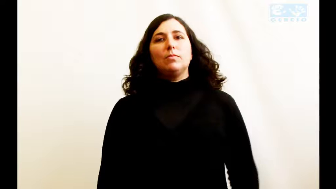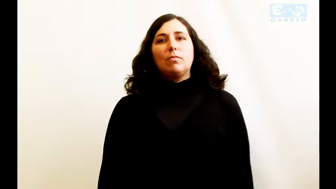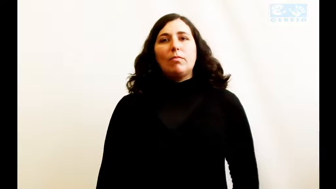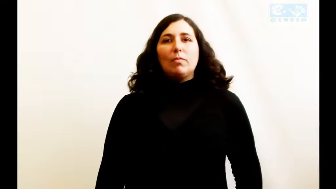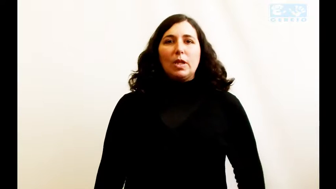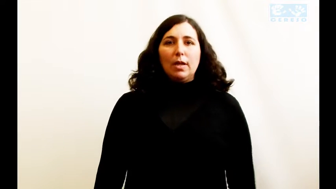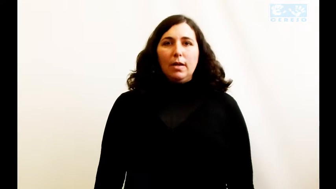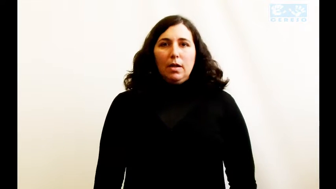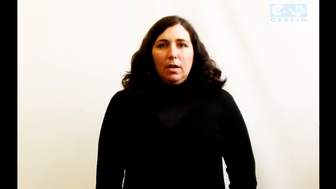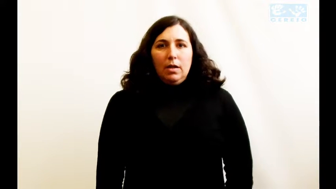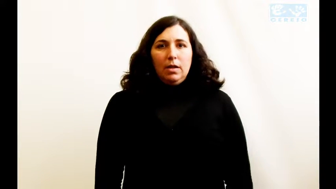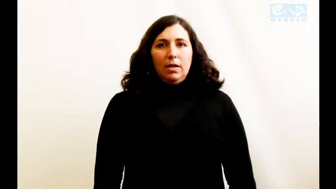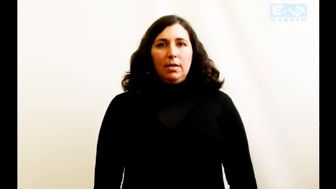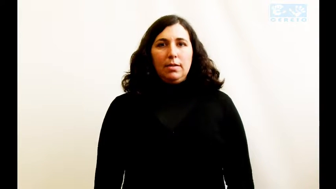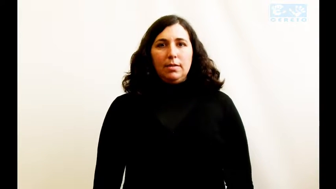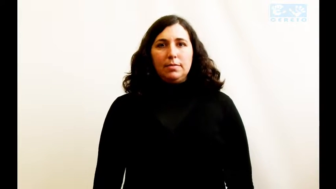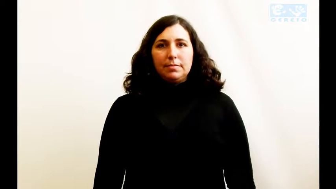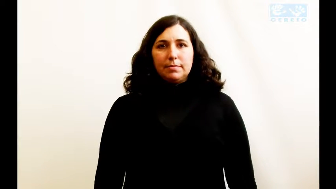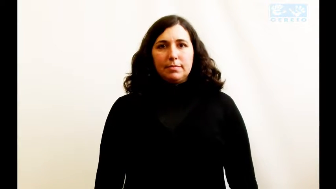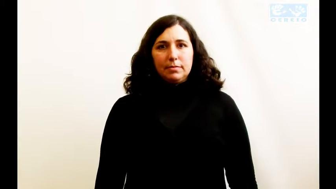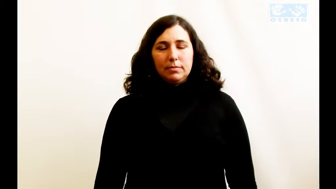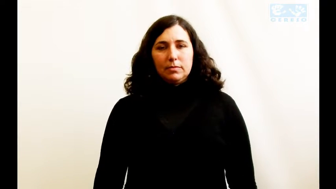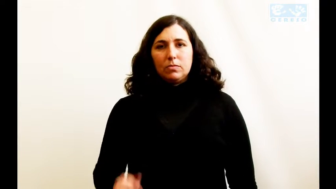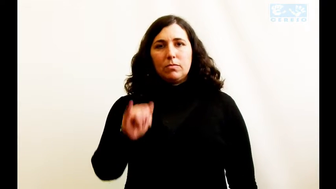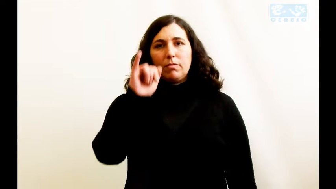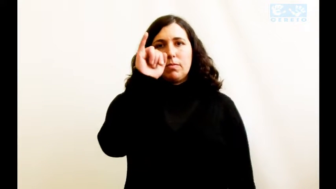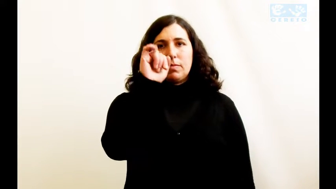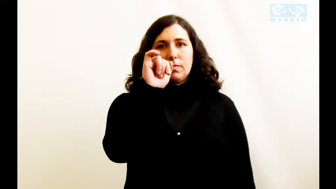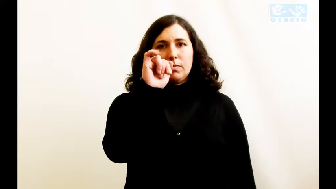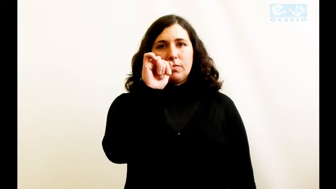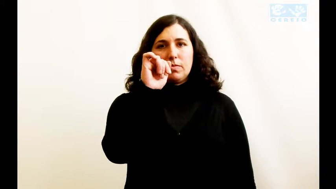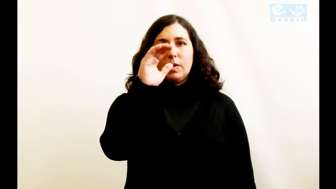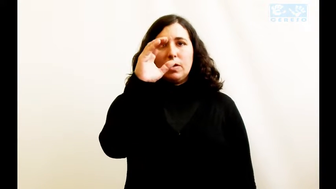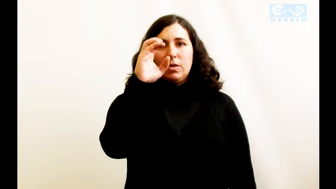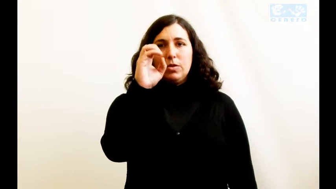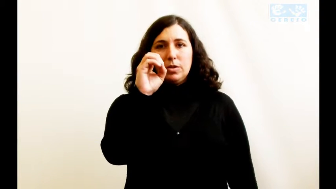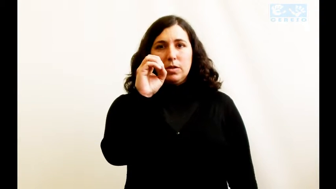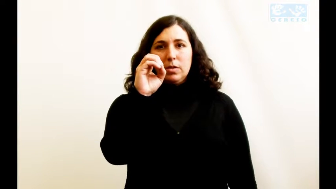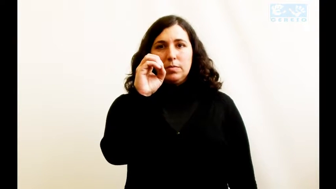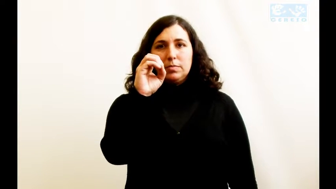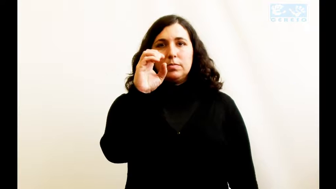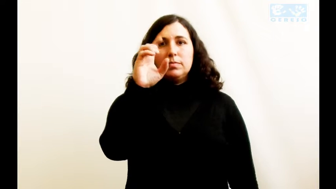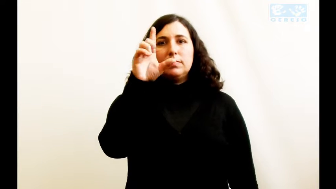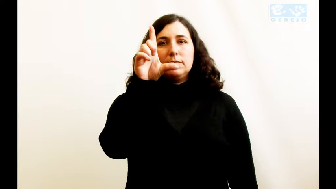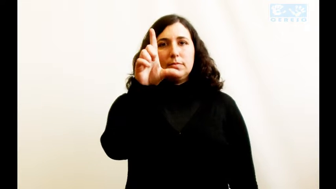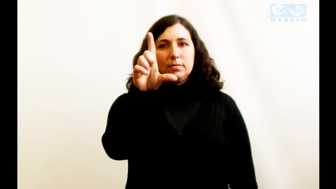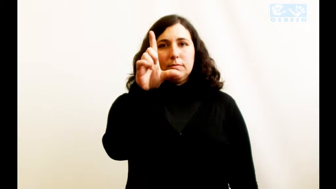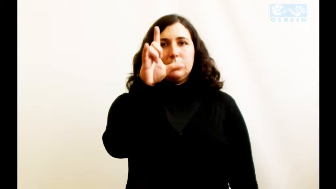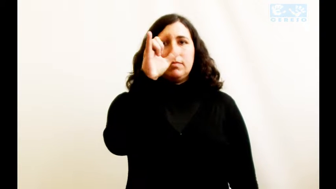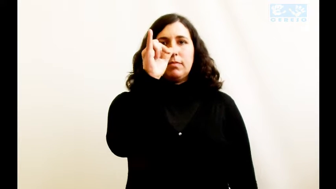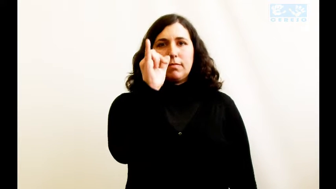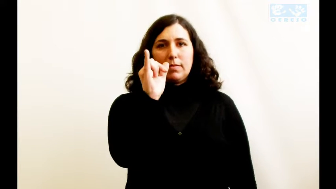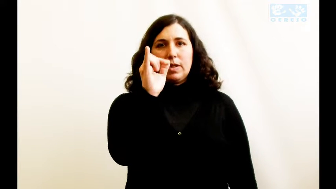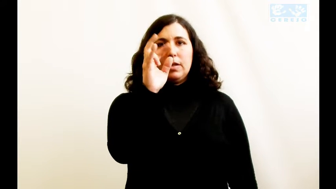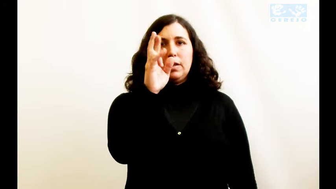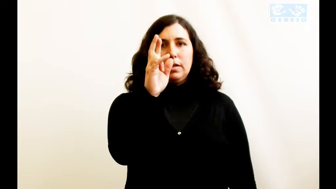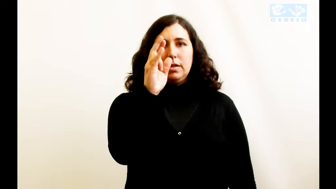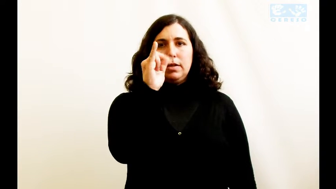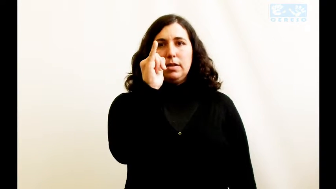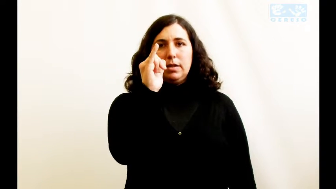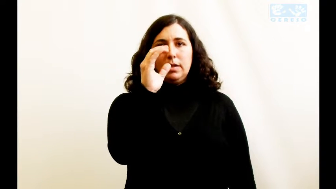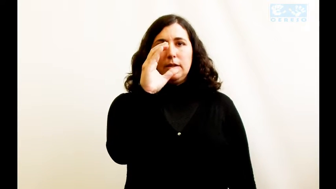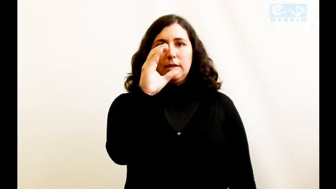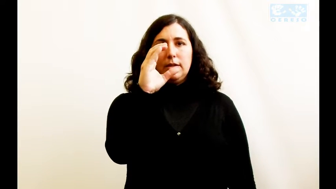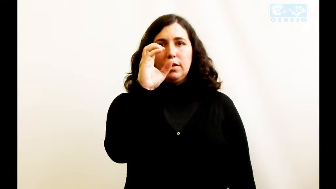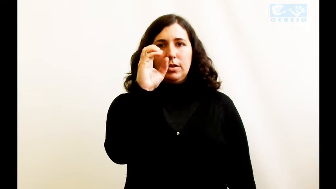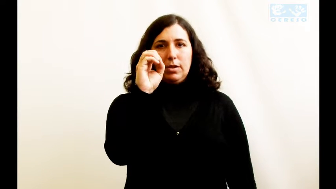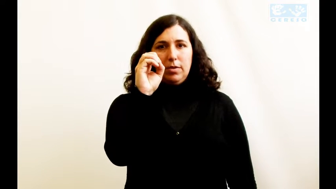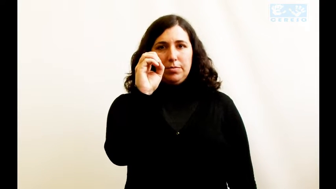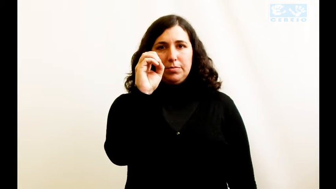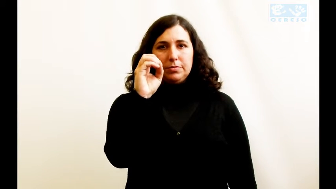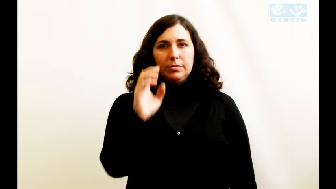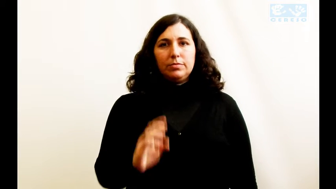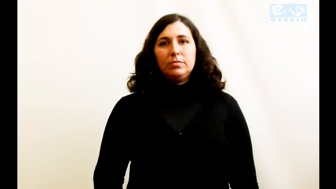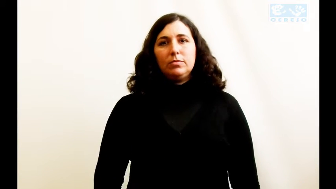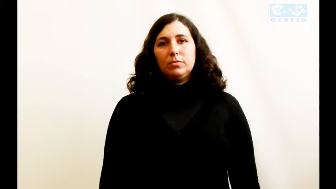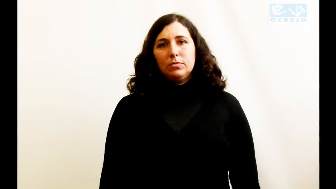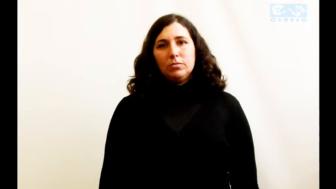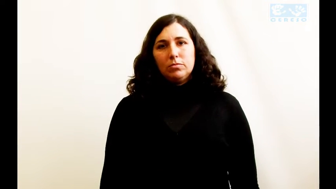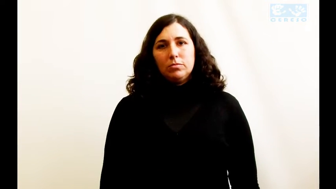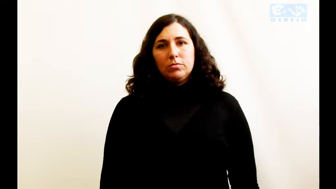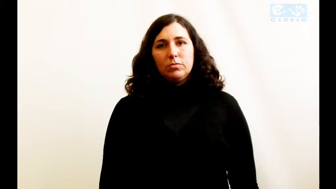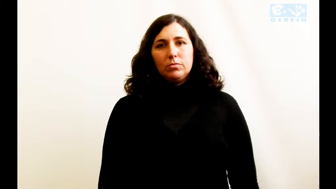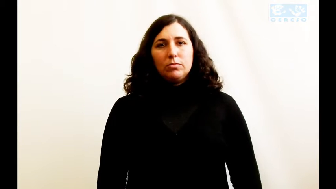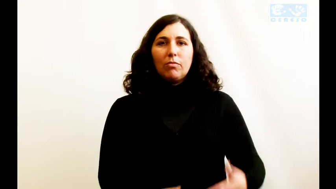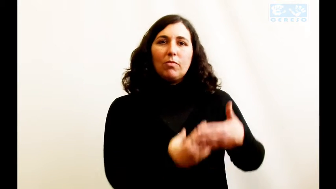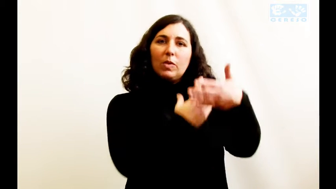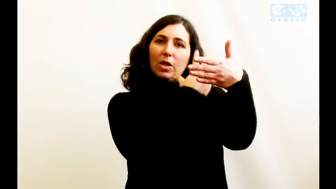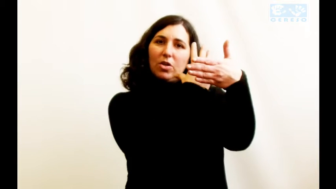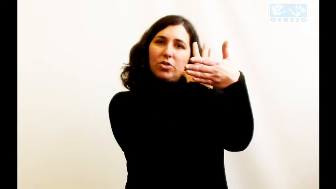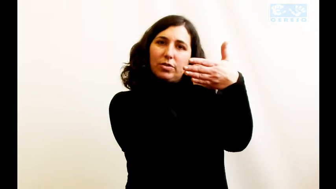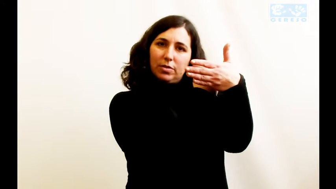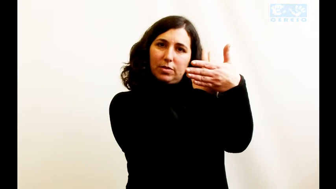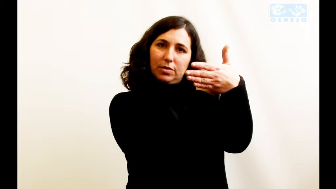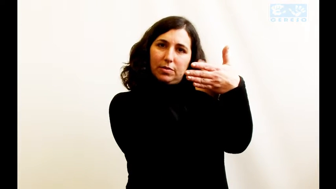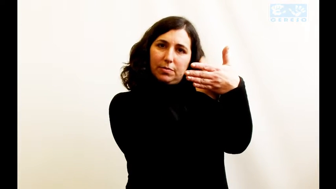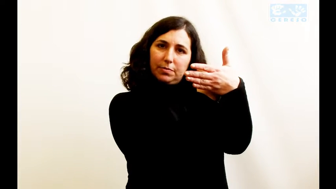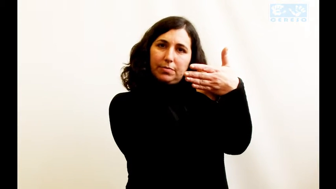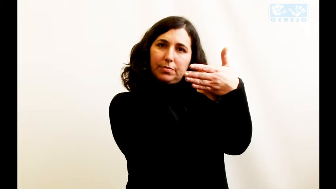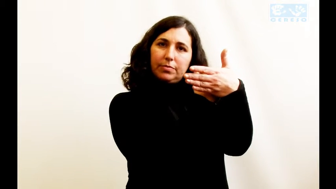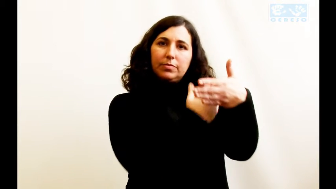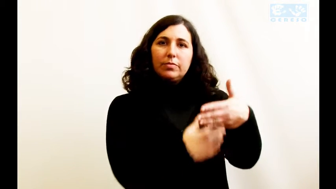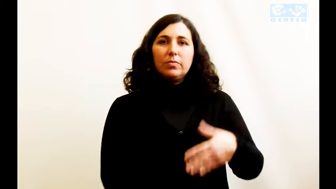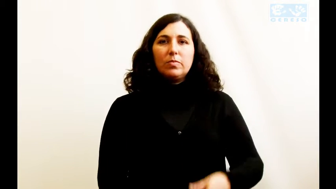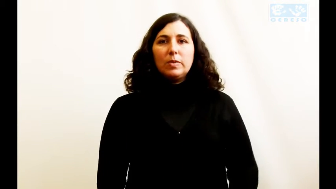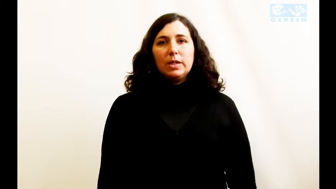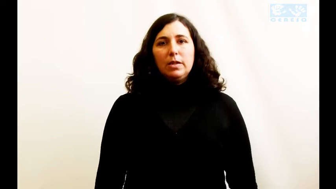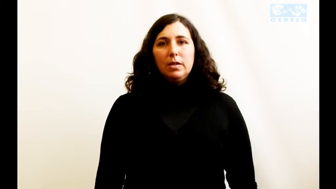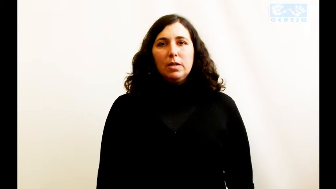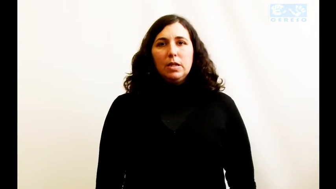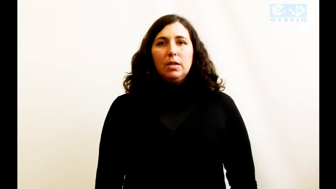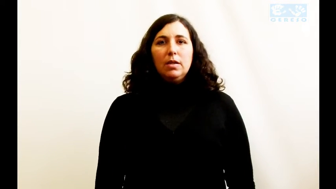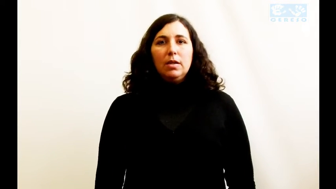Yo lírico